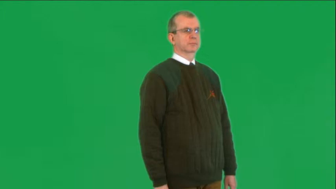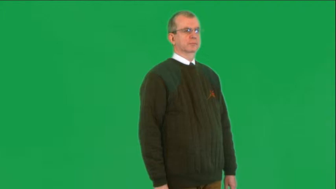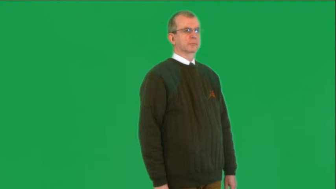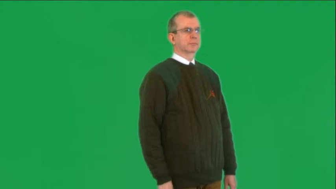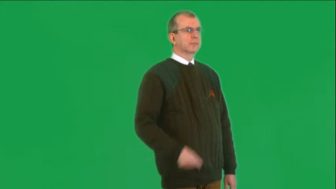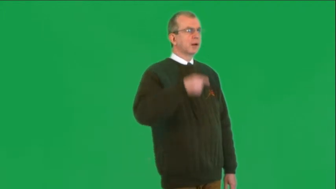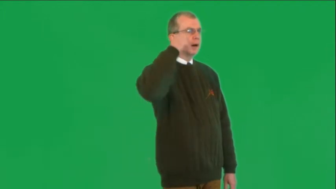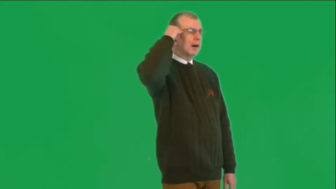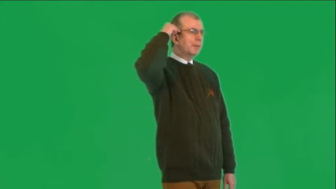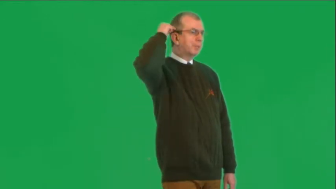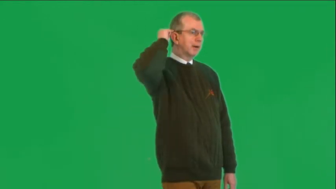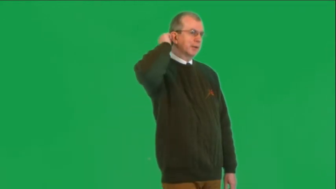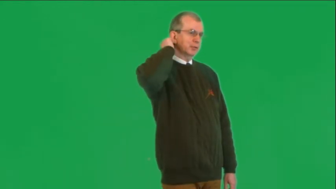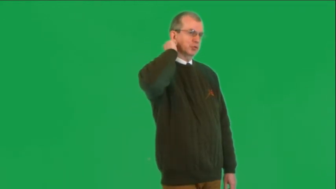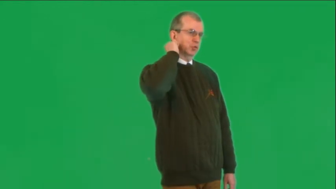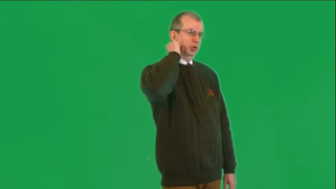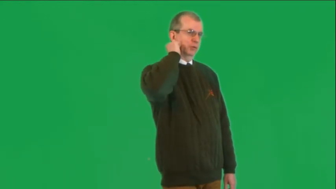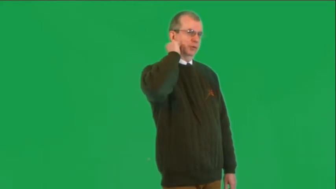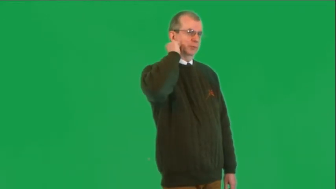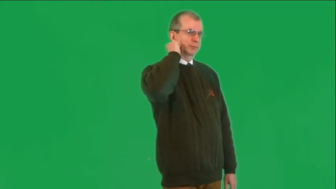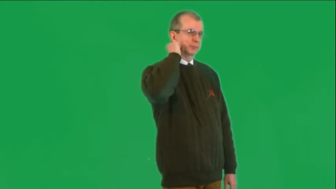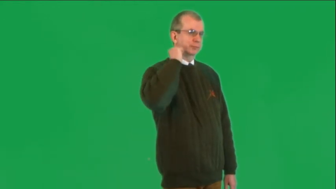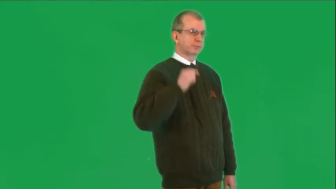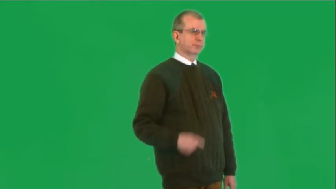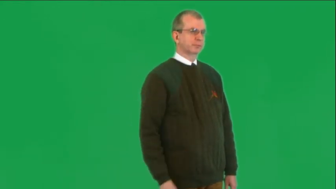aparat słuchowy